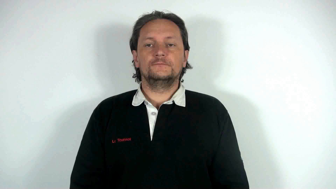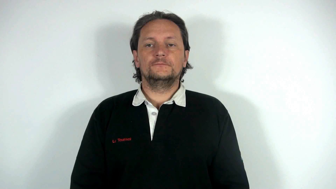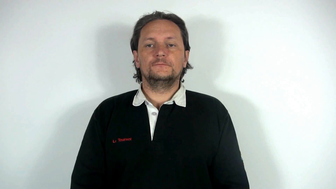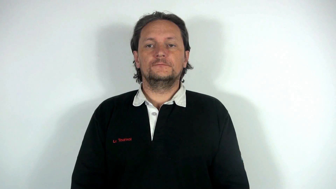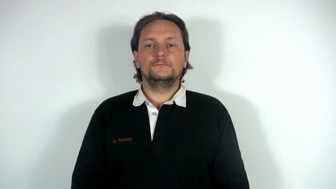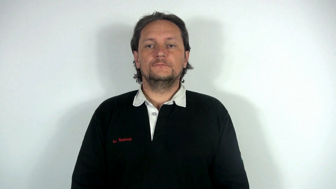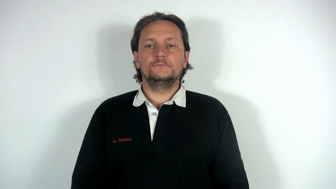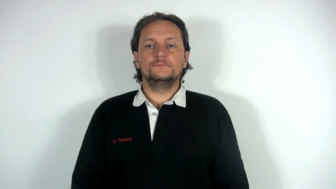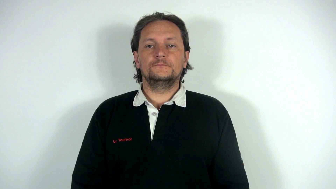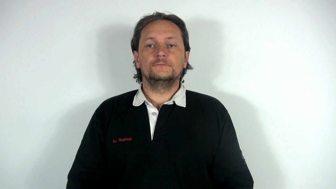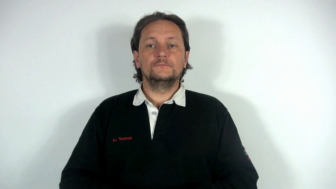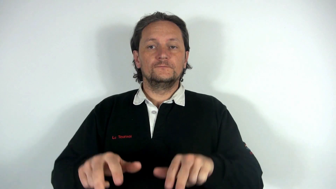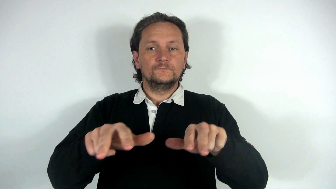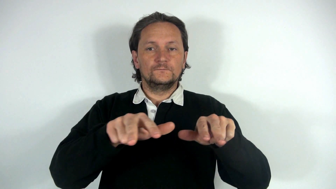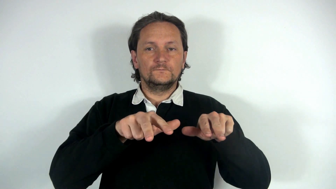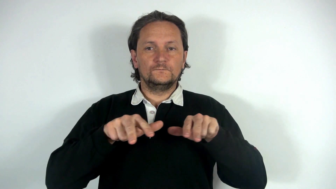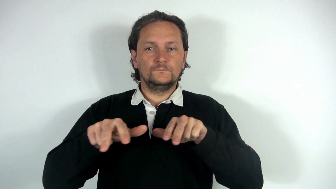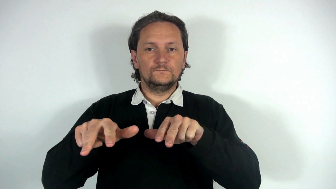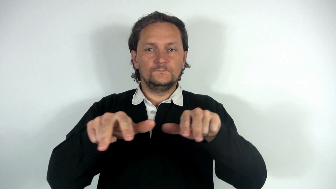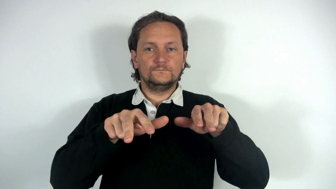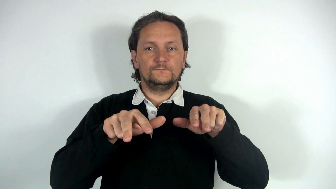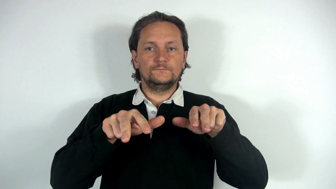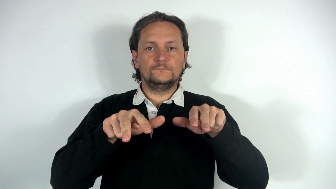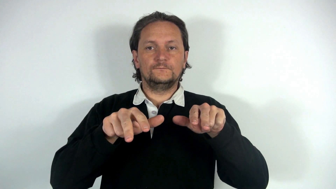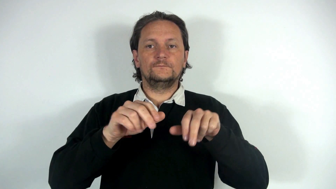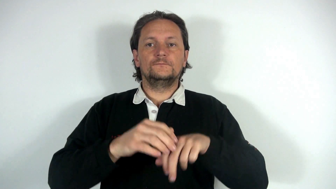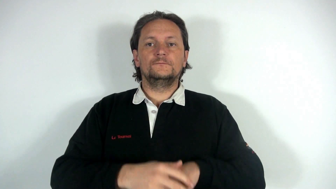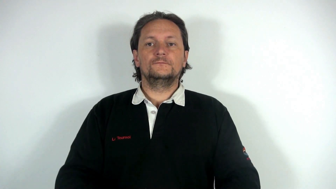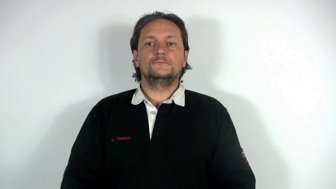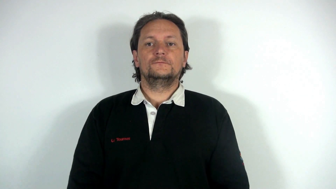Vidéo